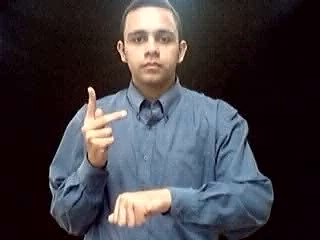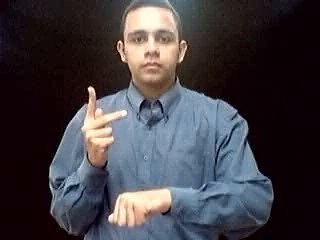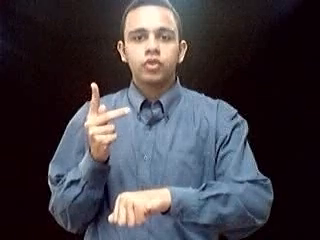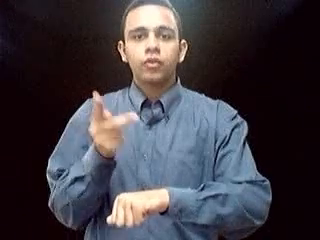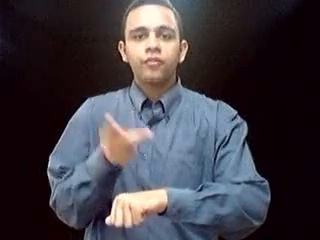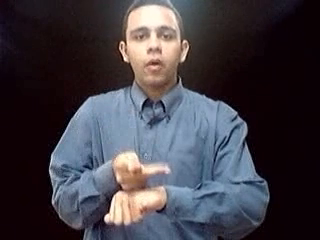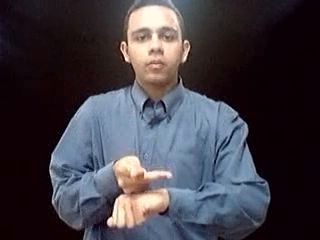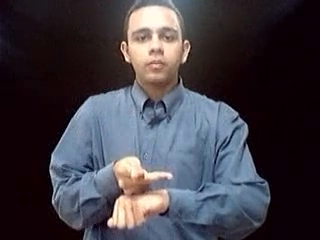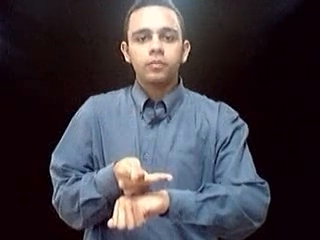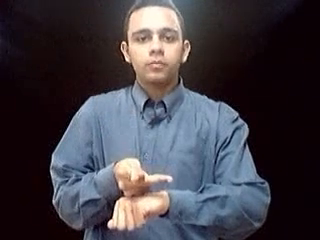trofeu